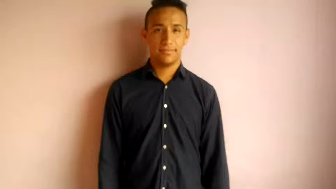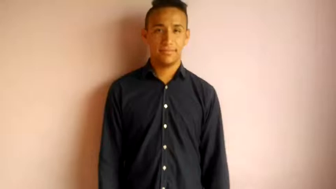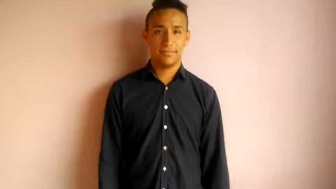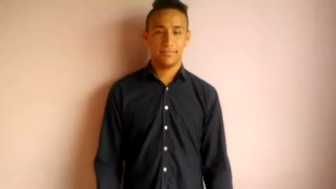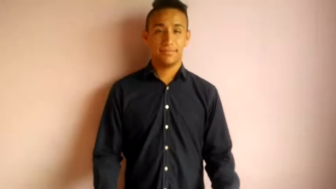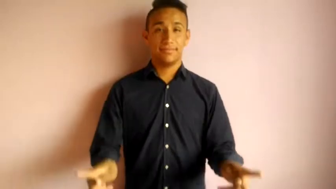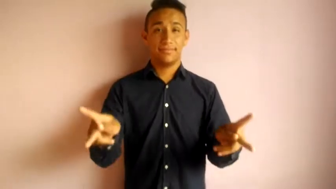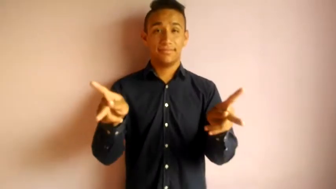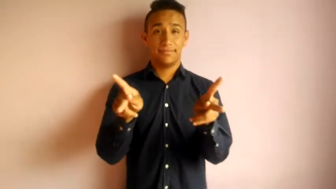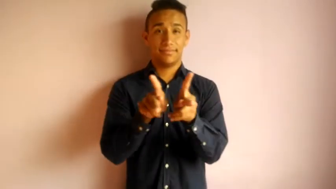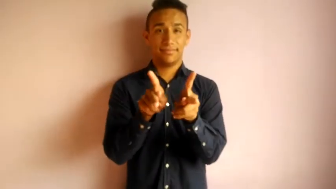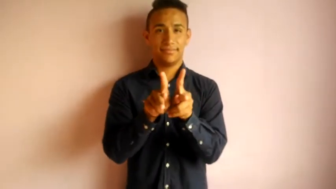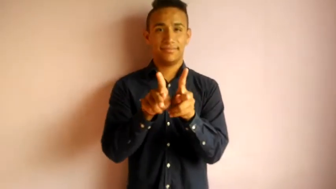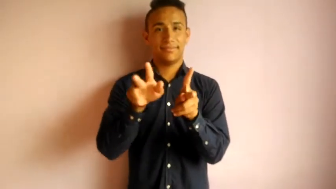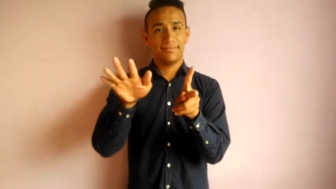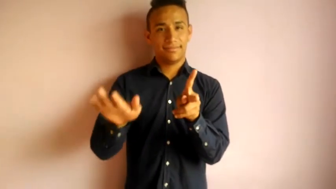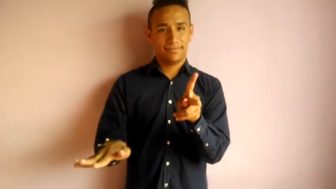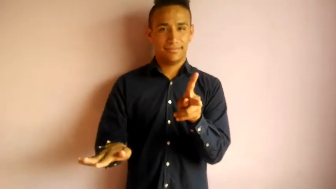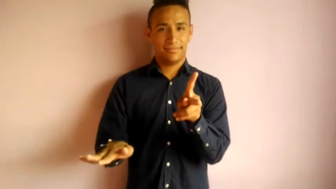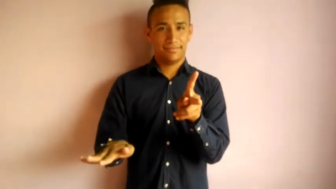1968